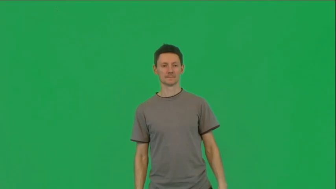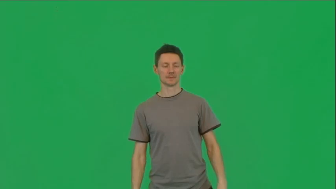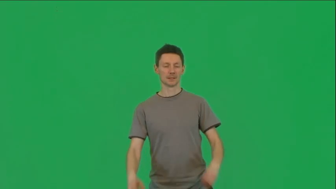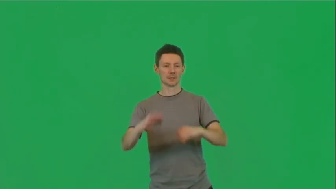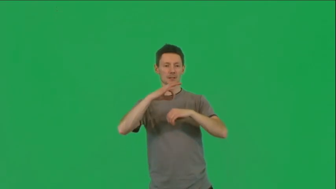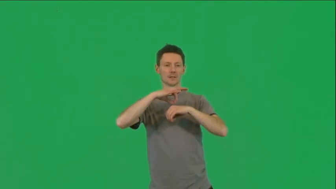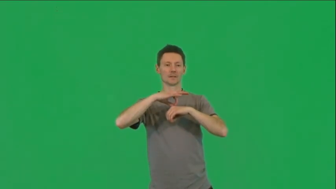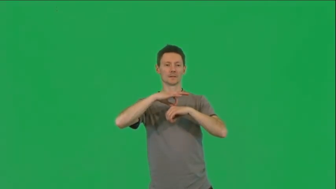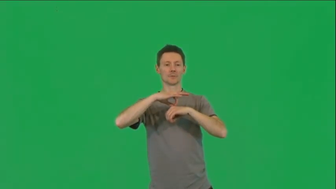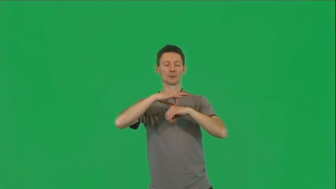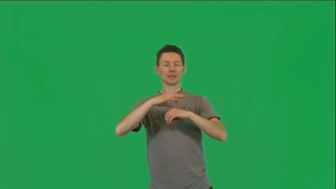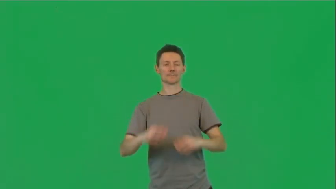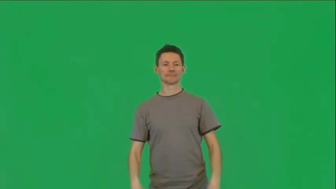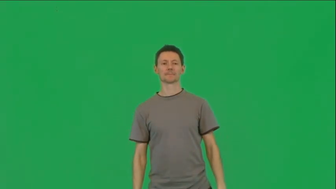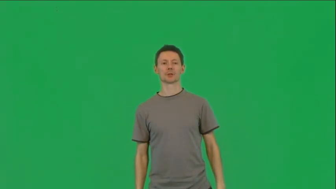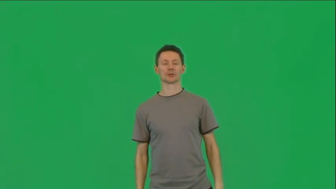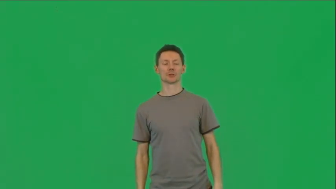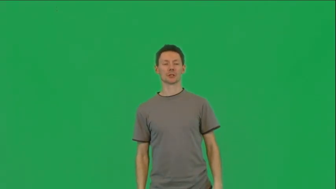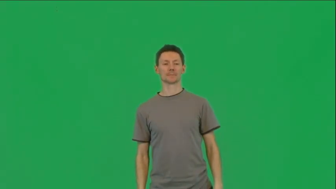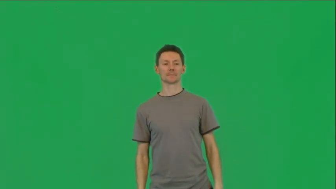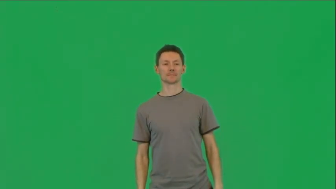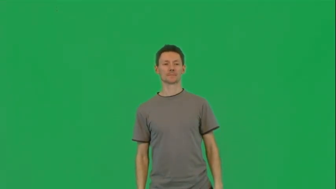komórka biologiczna